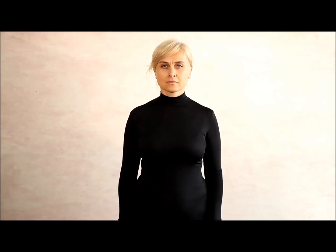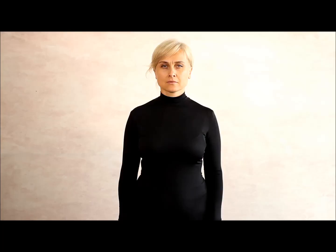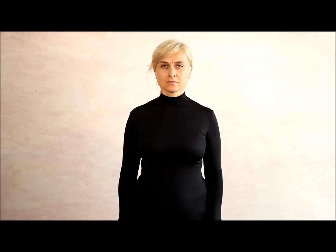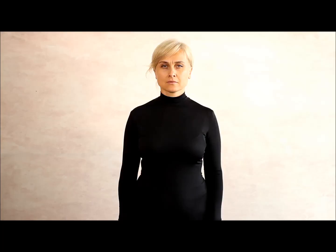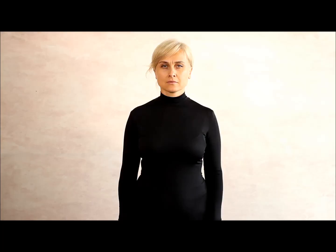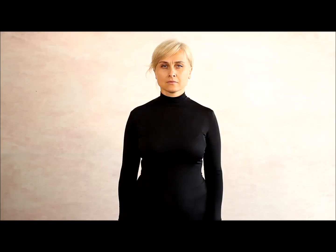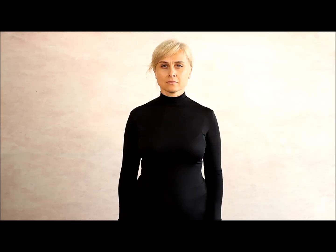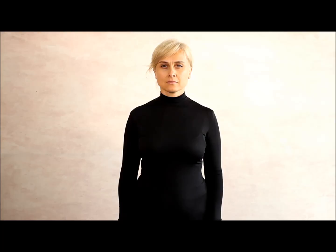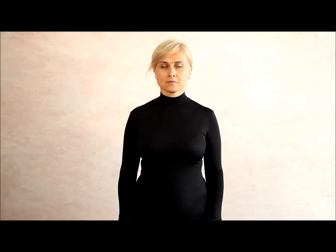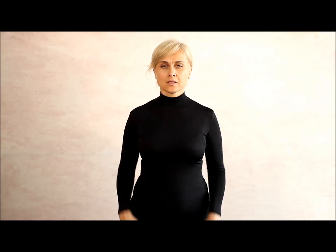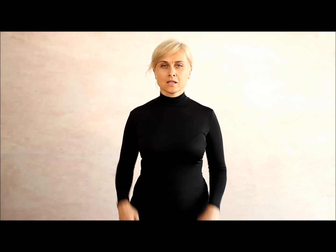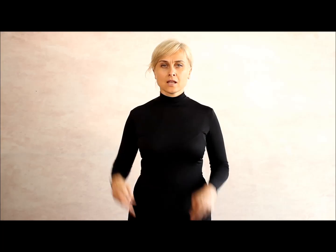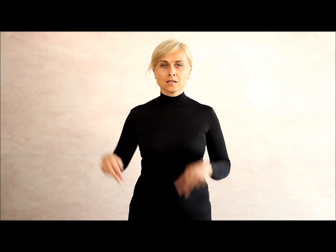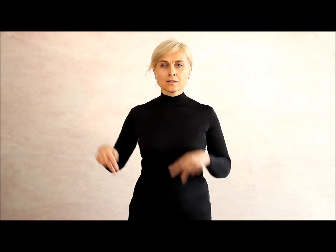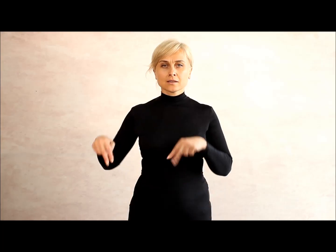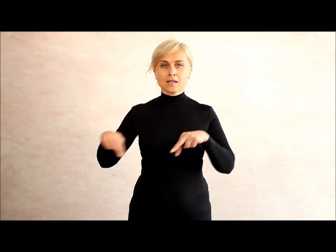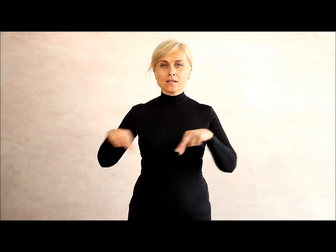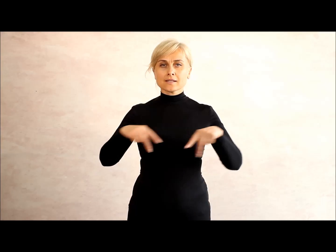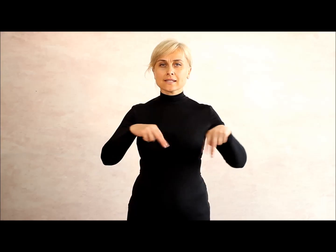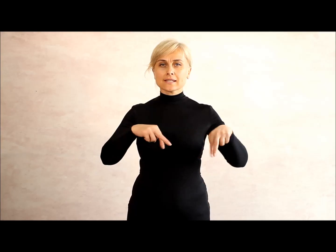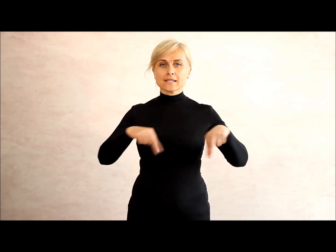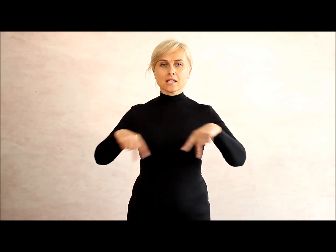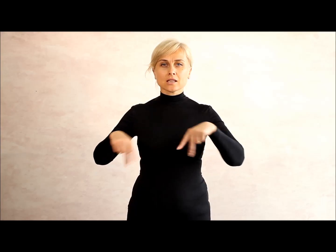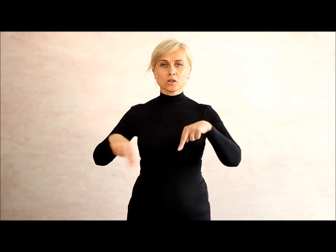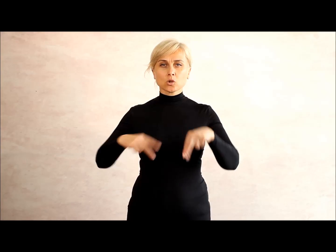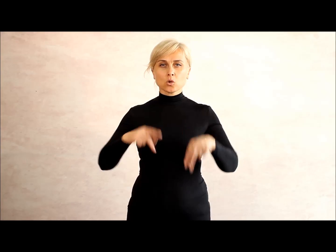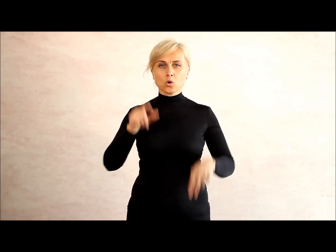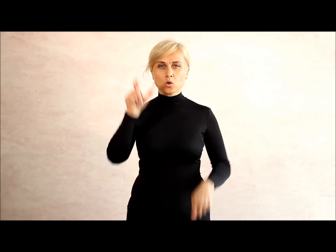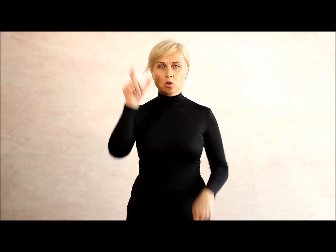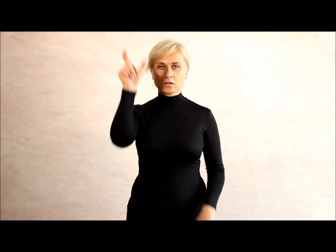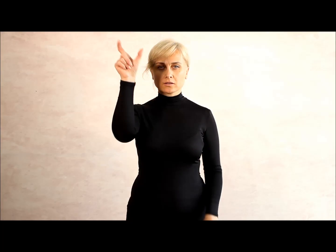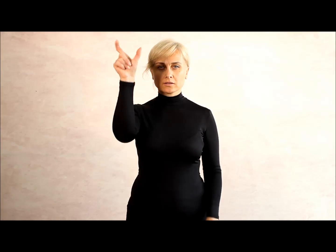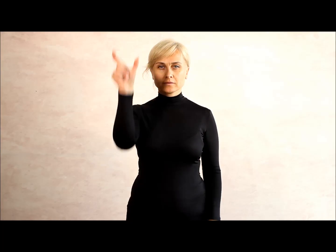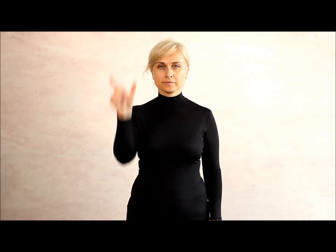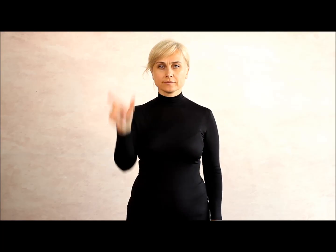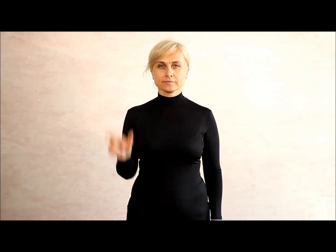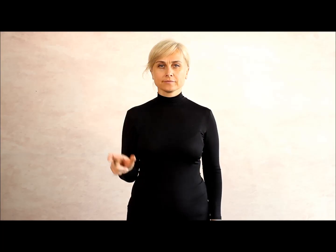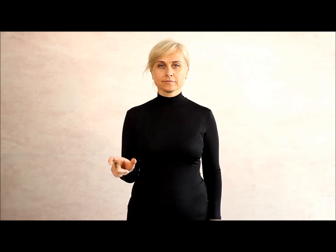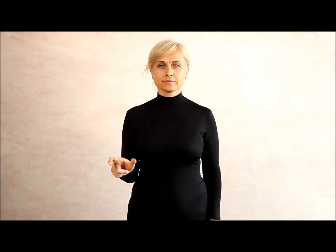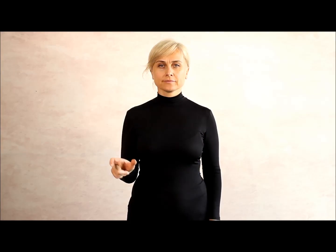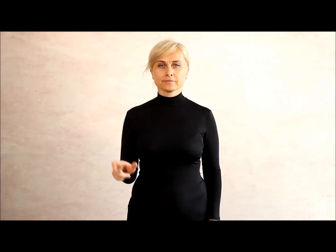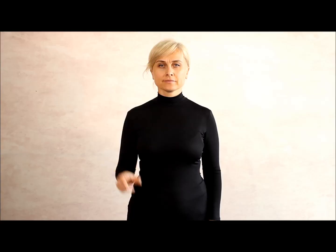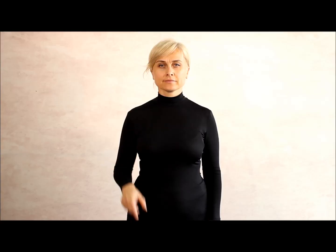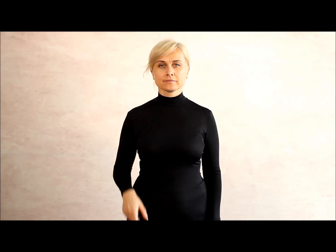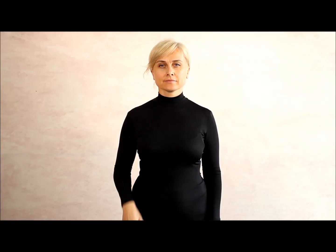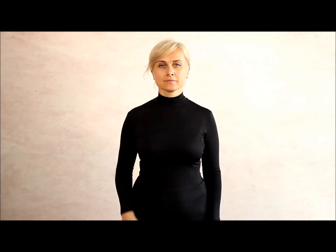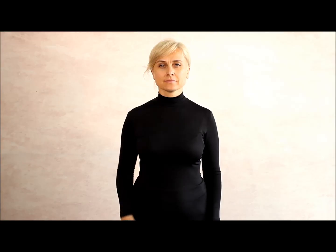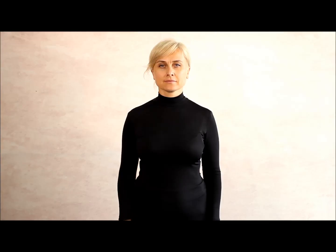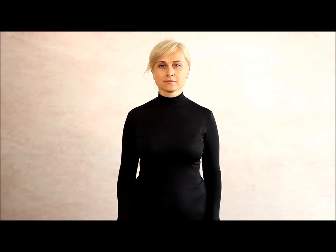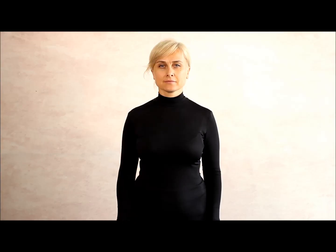Dansator